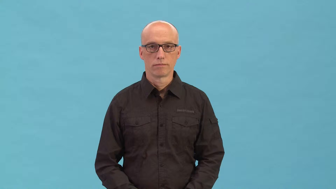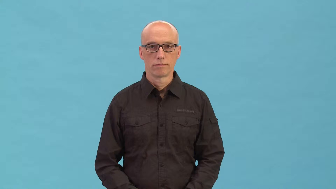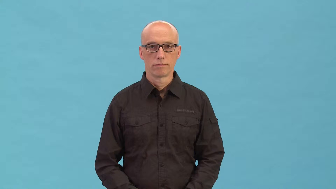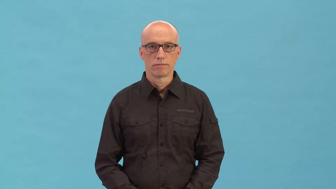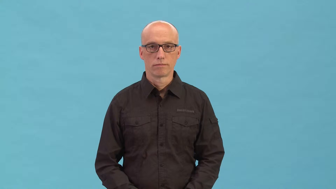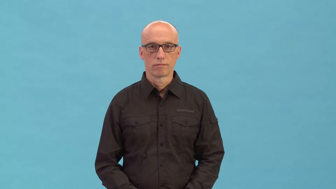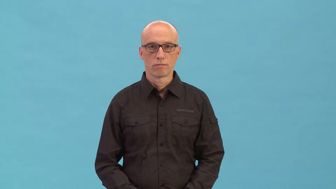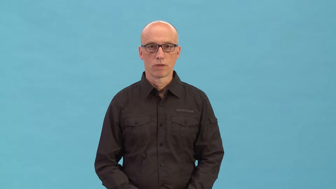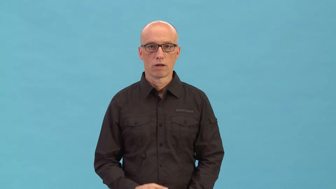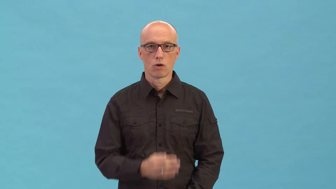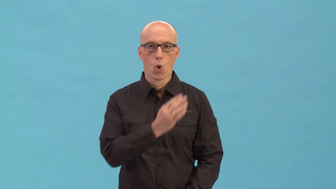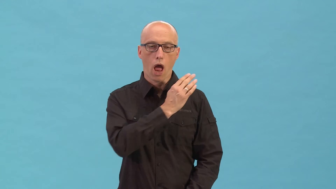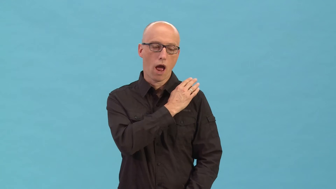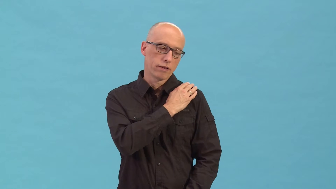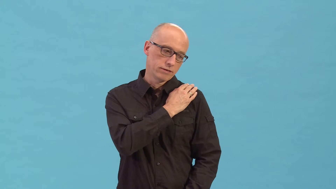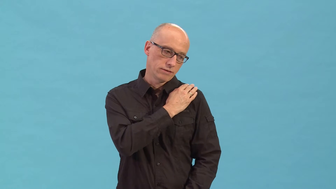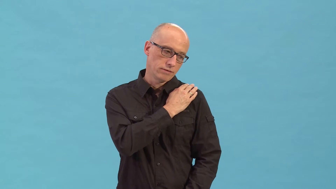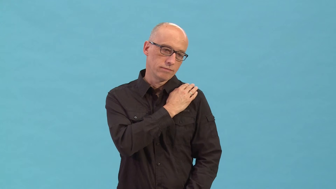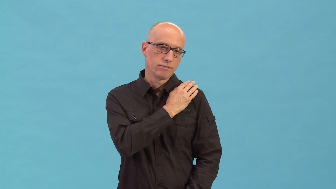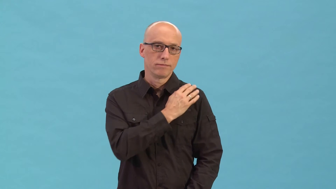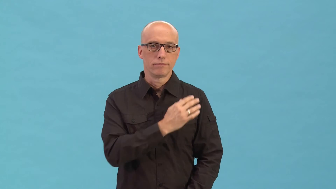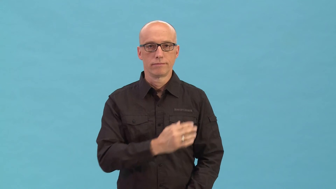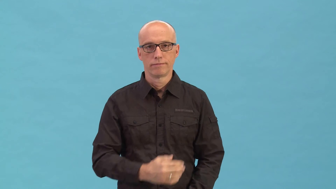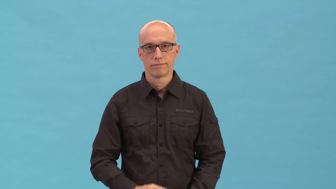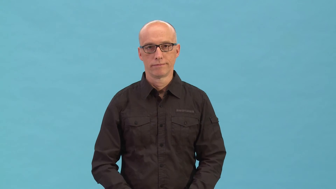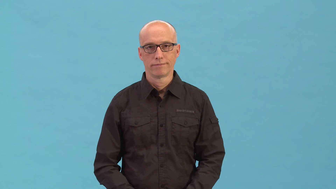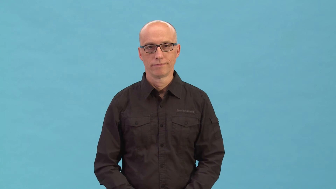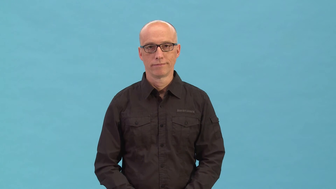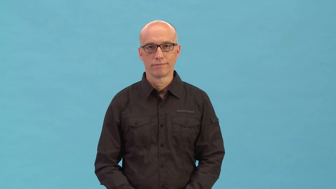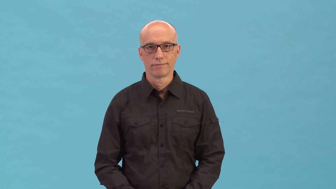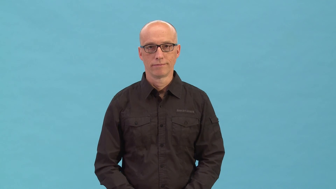JOHANNES